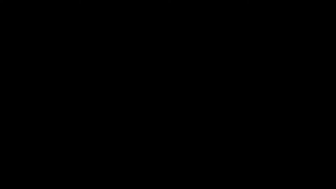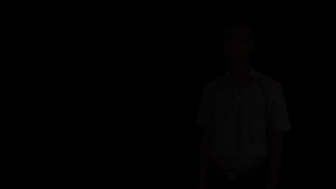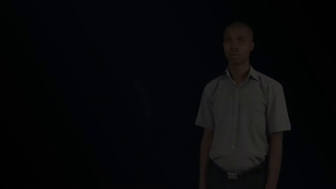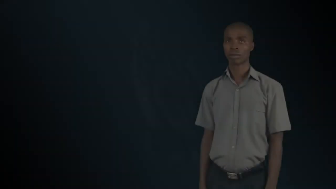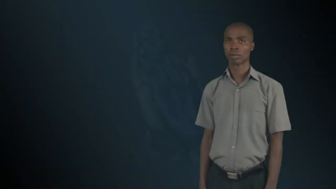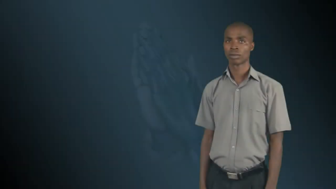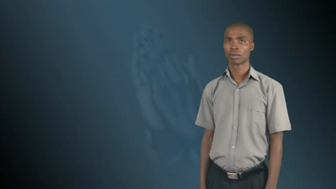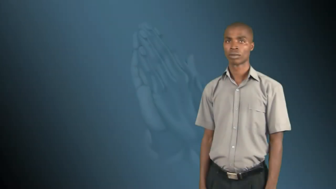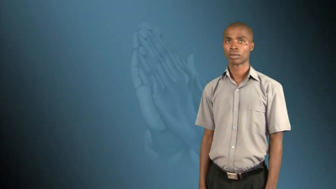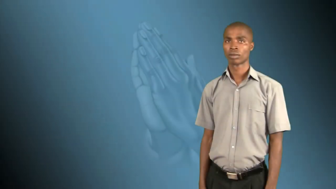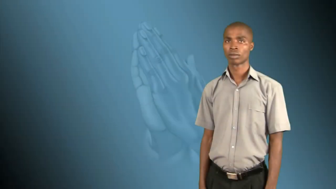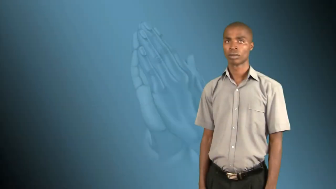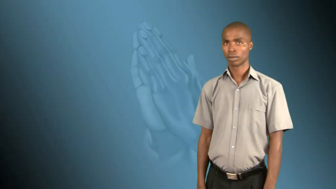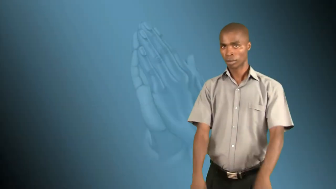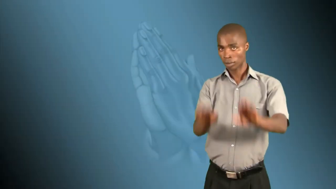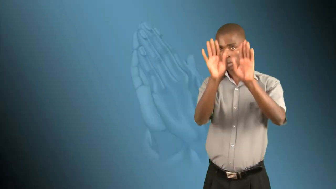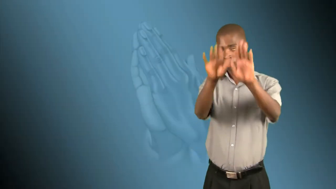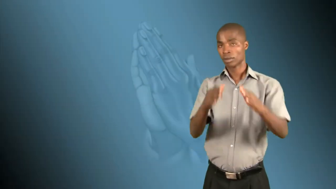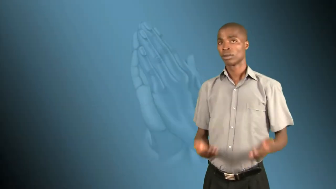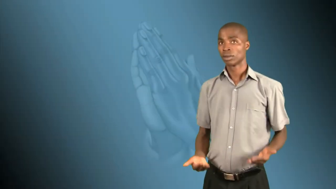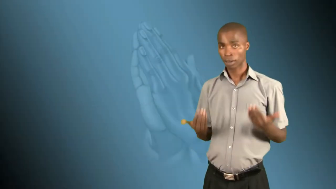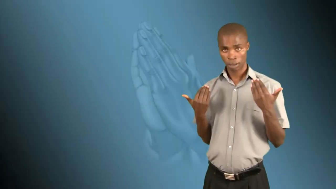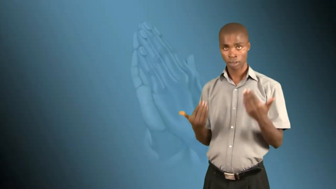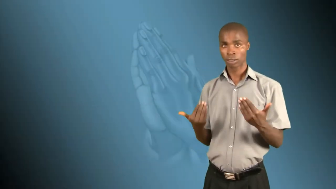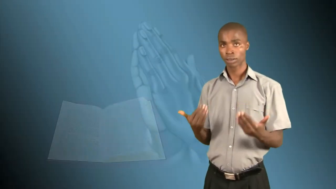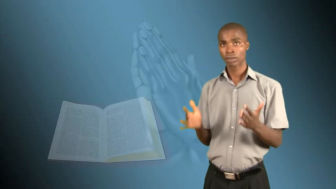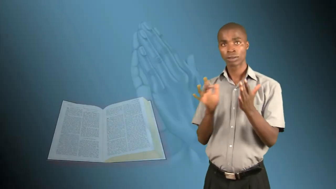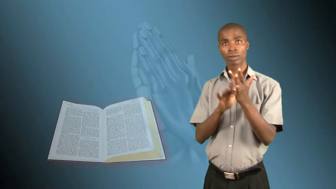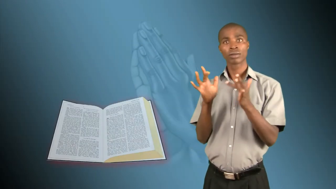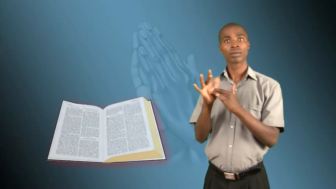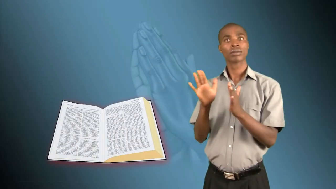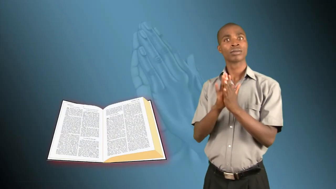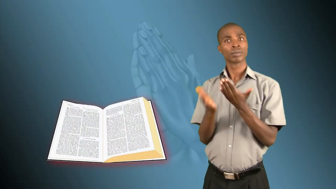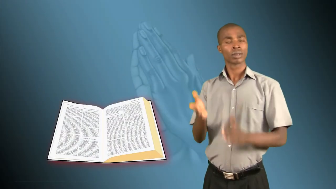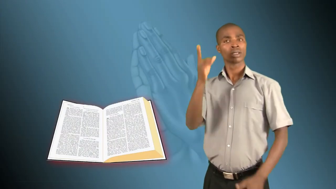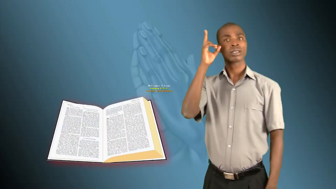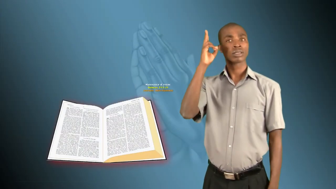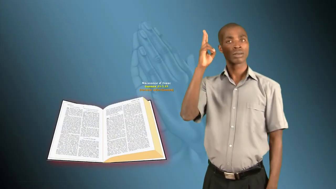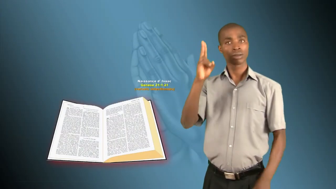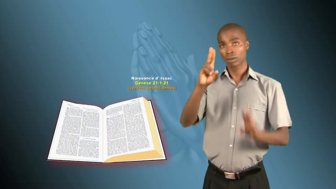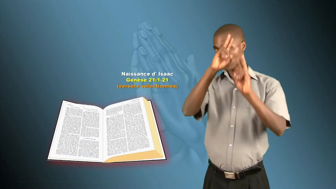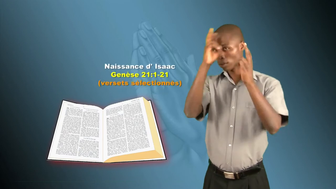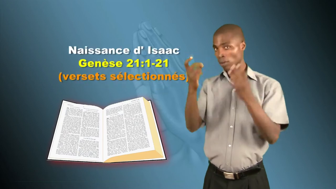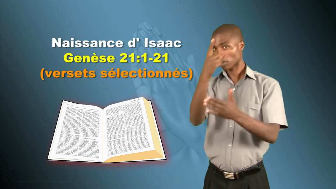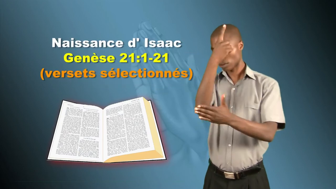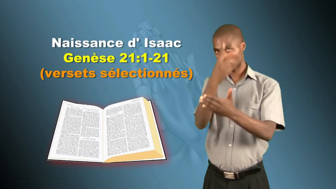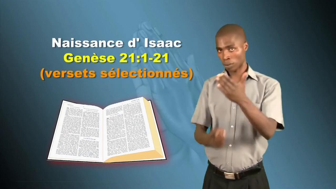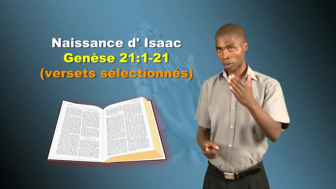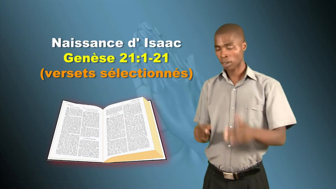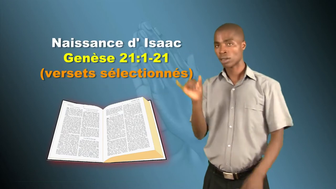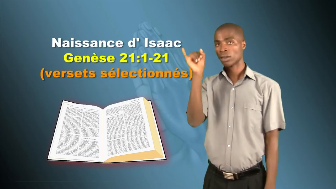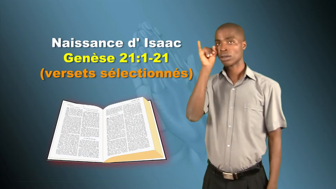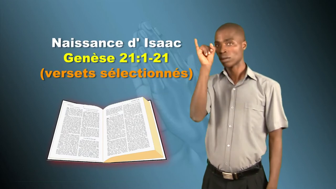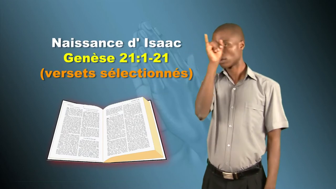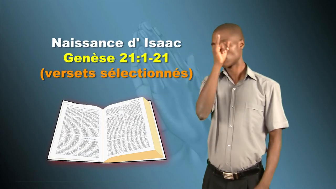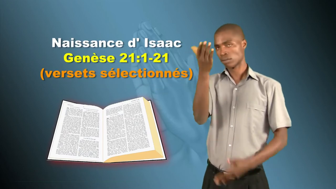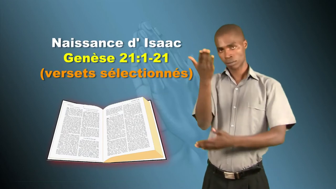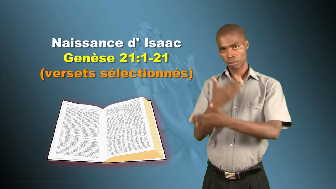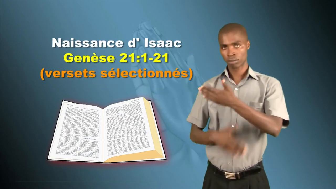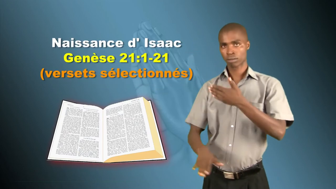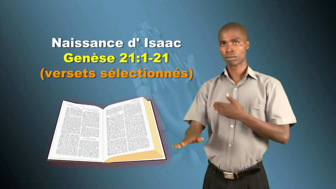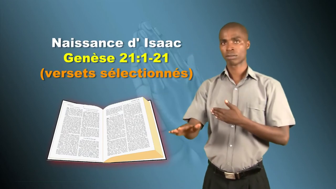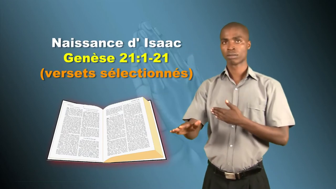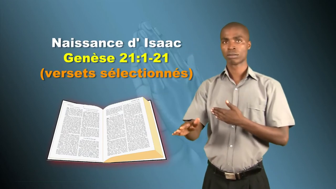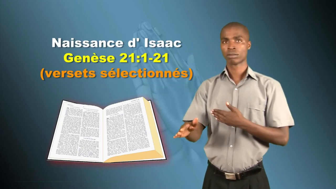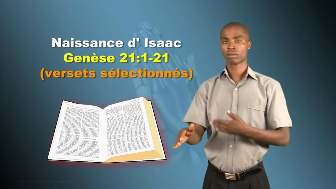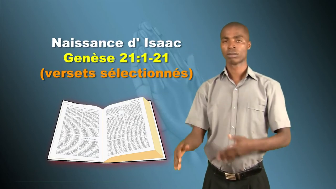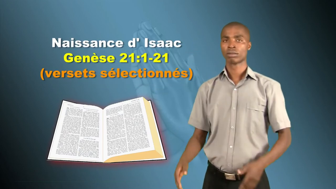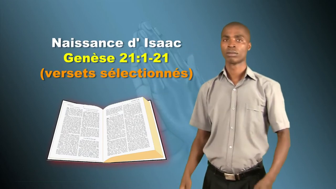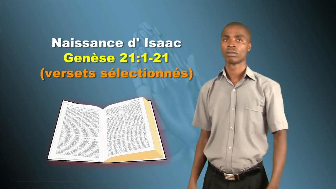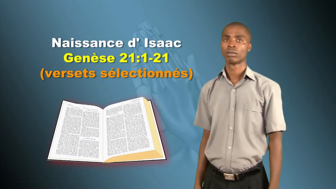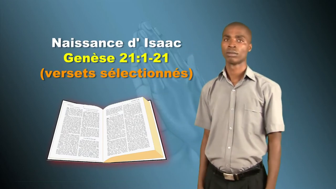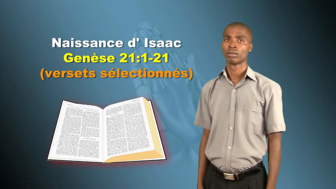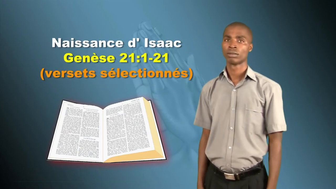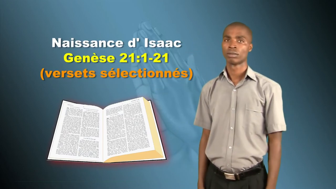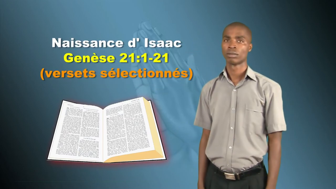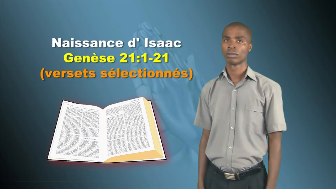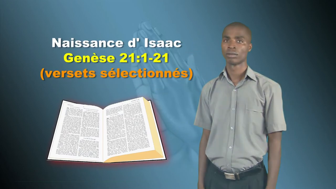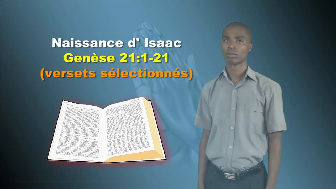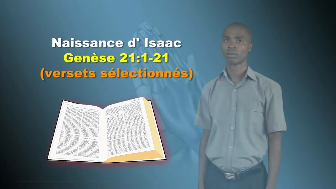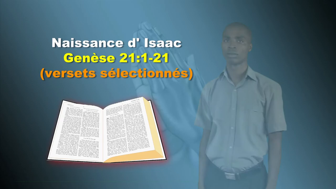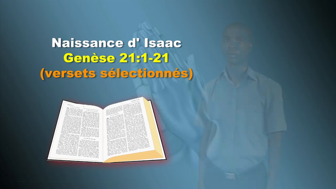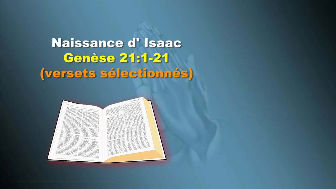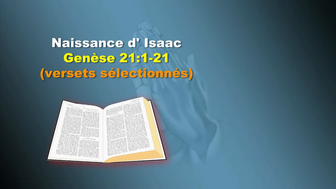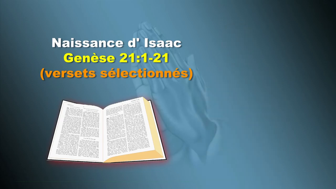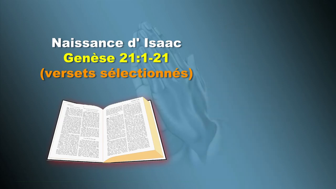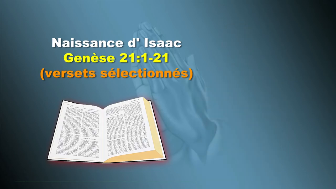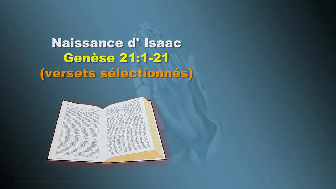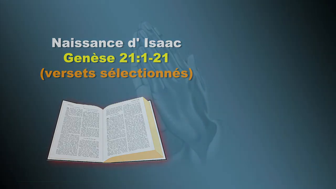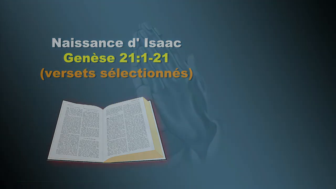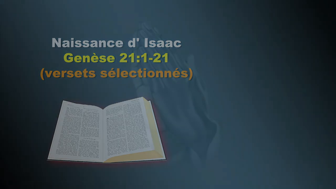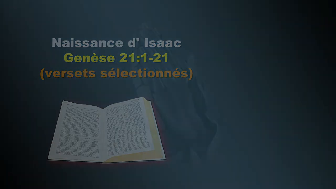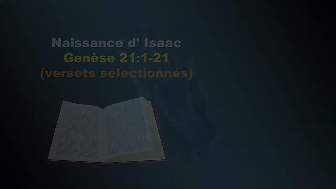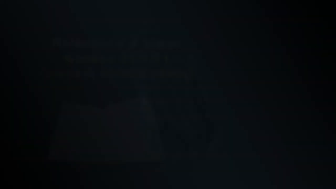Naissance d' Isaac